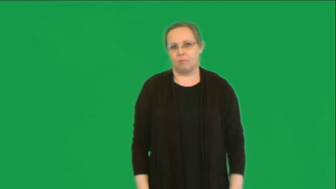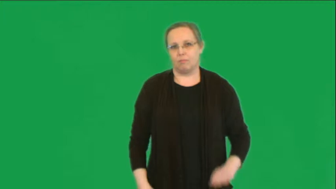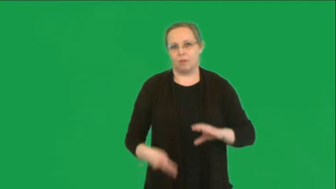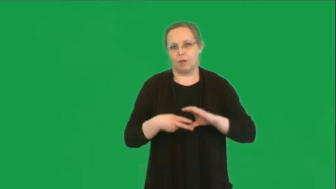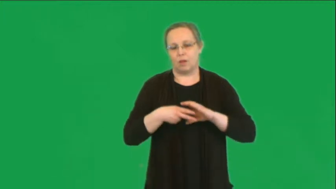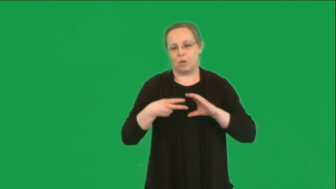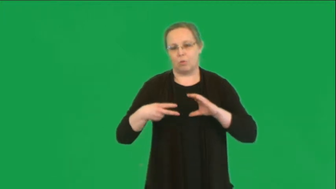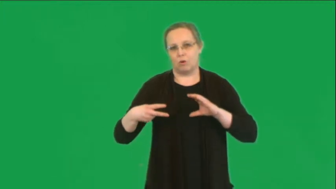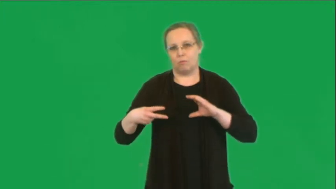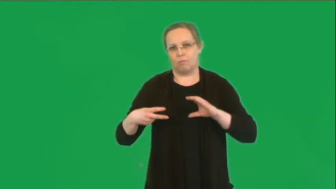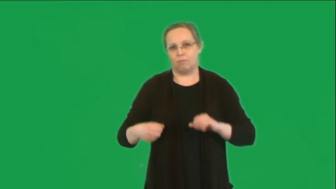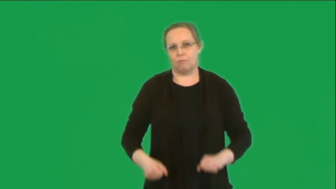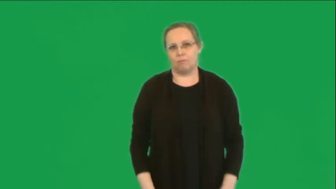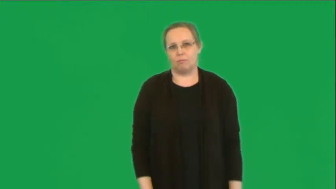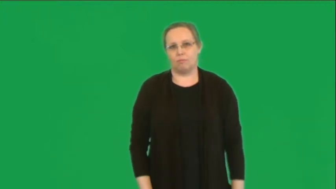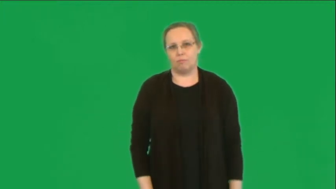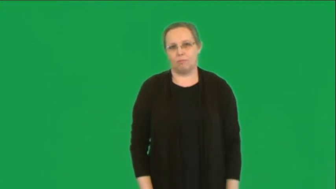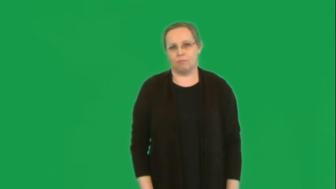euro